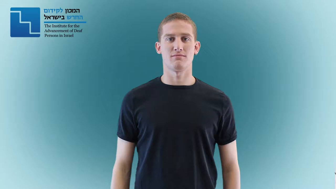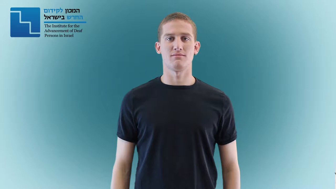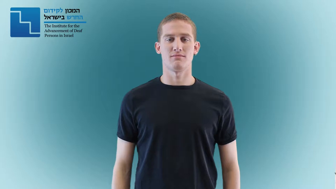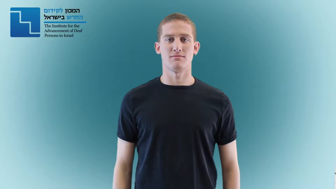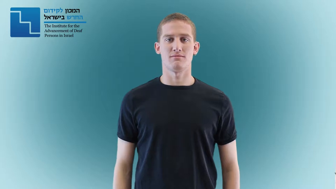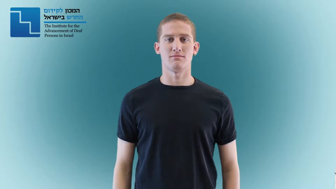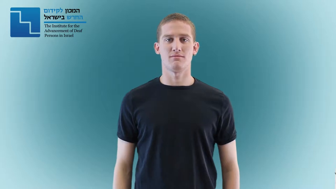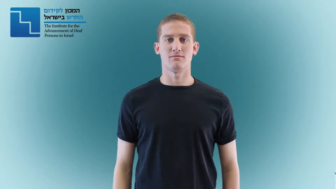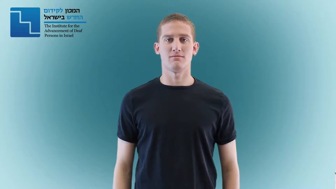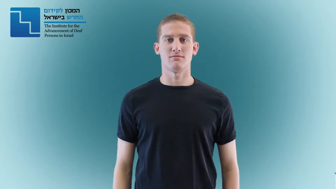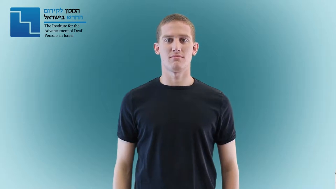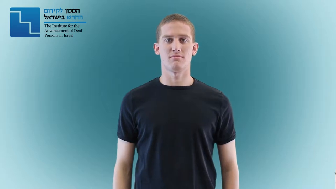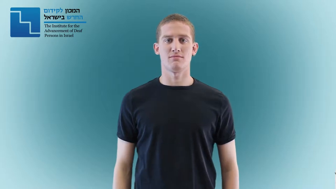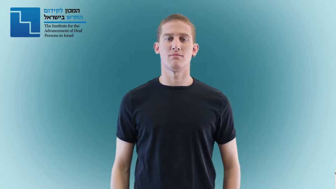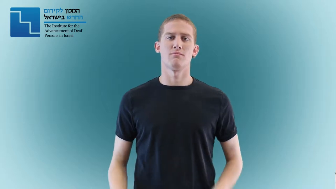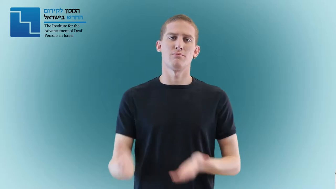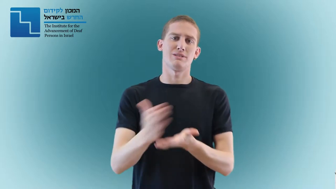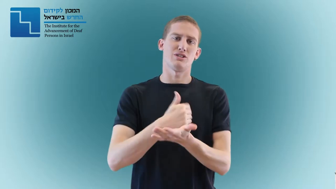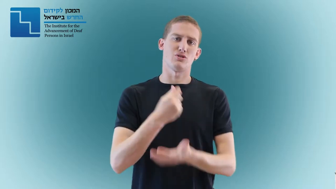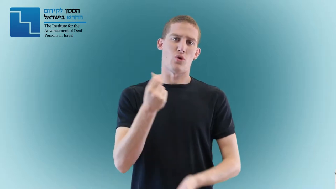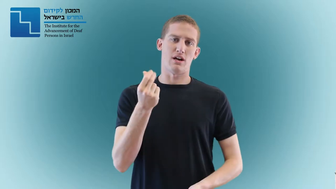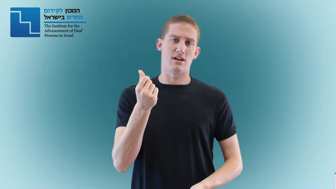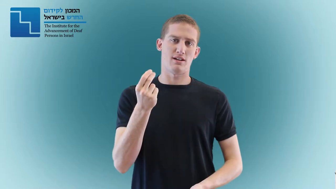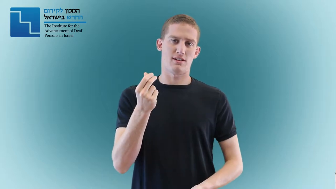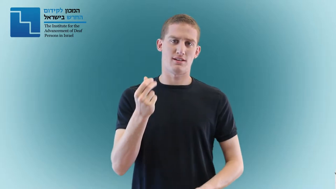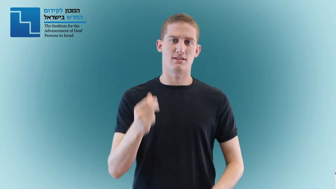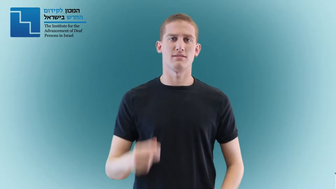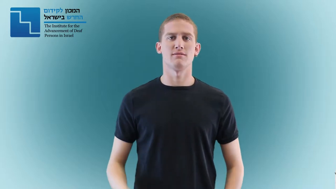משכורת